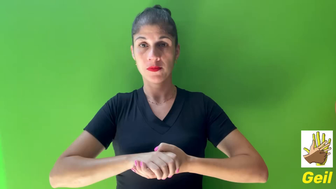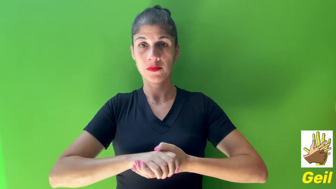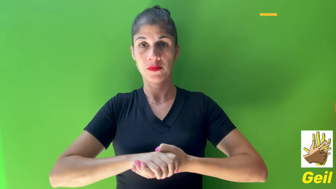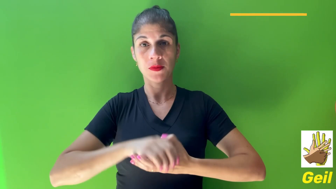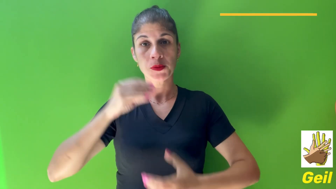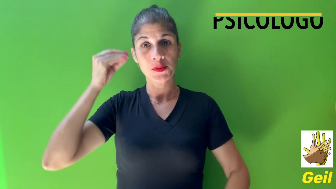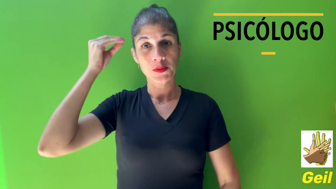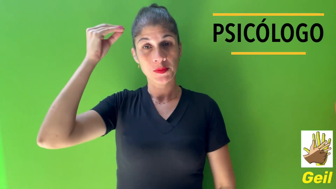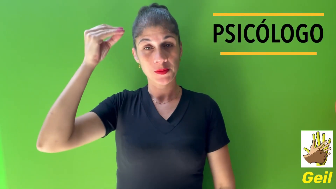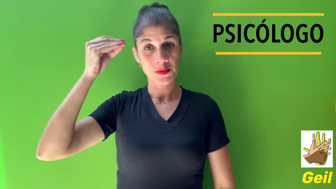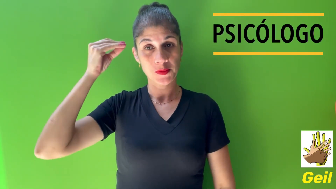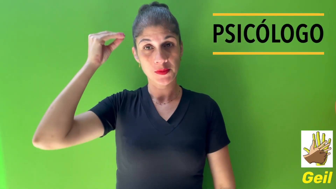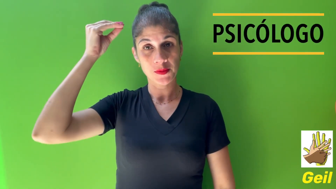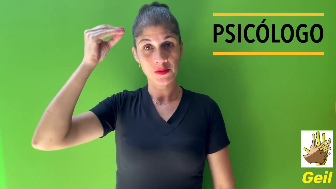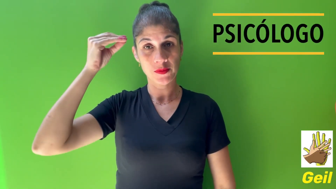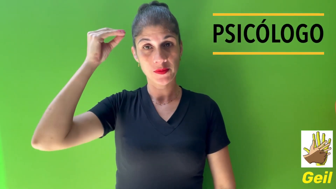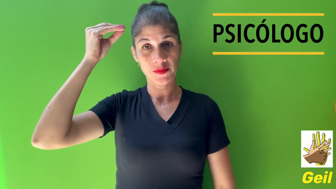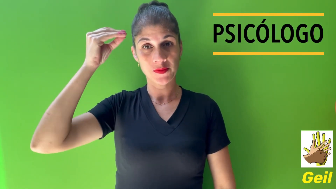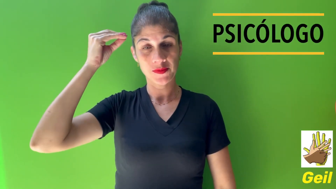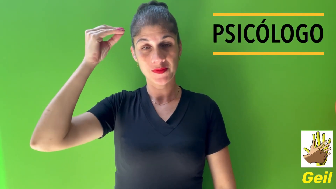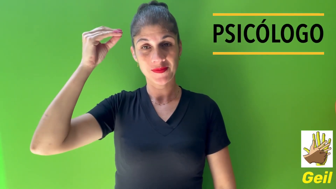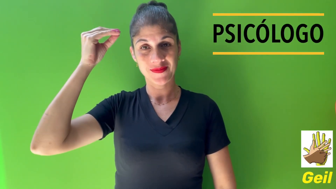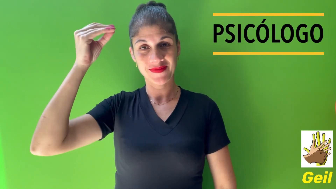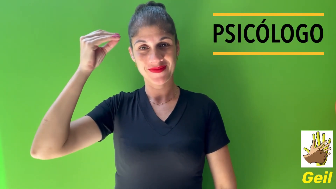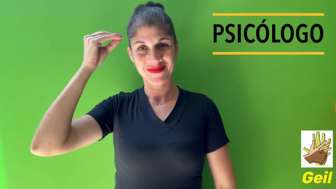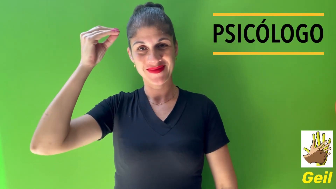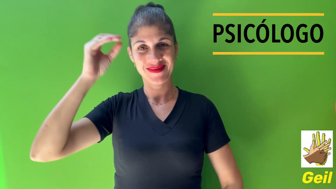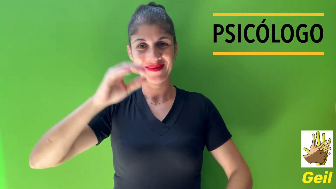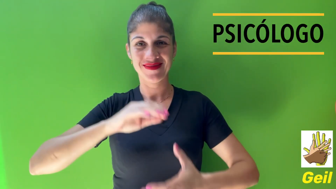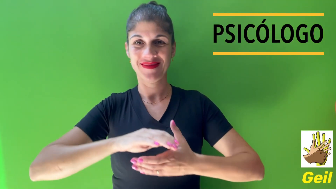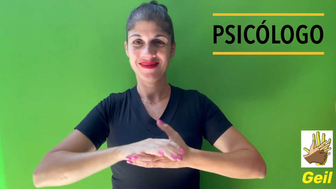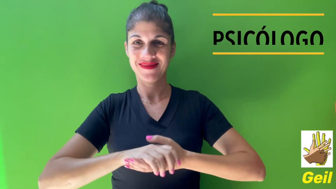Psicólogo